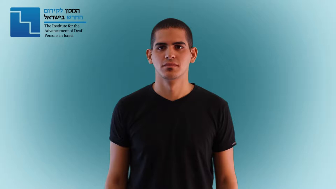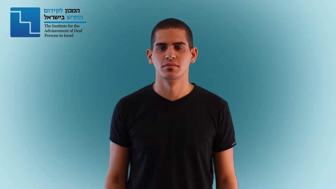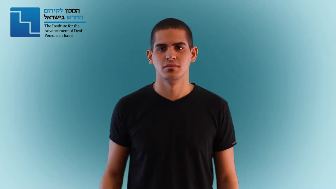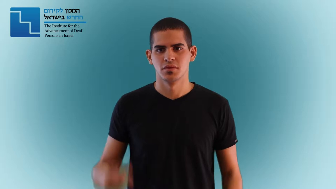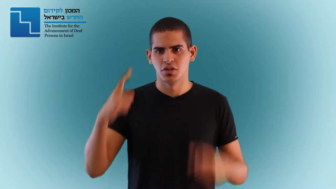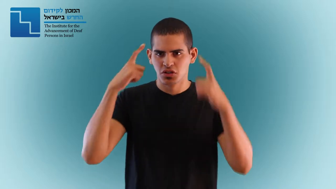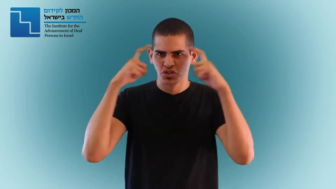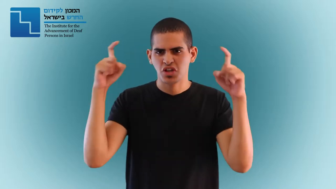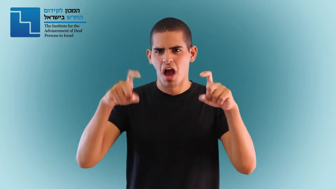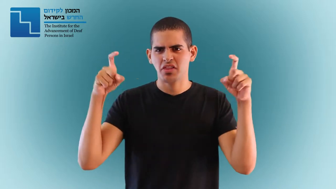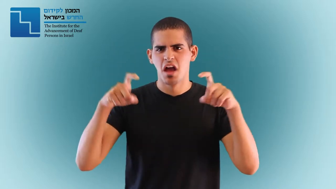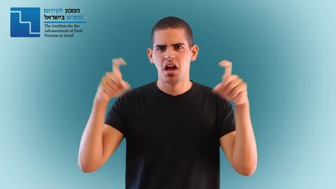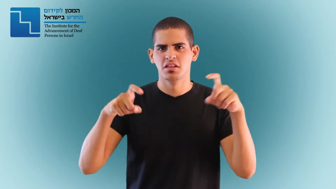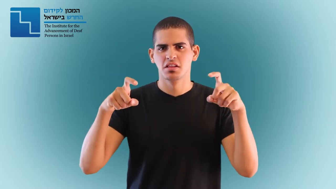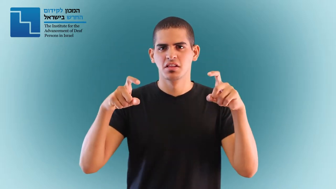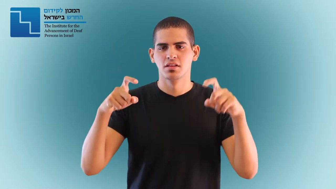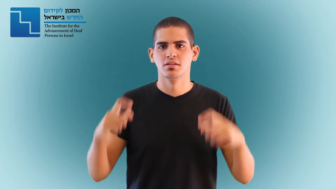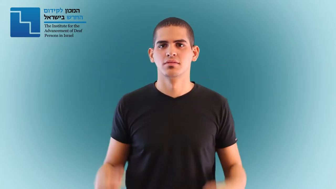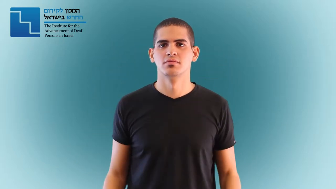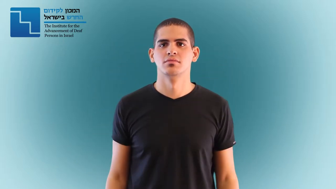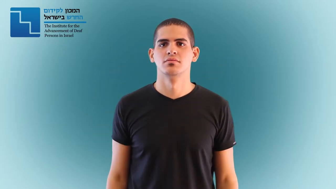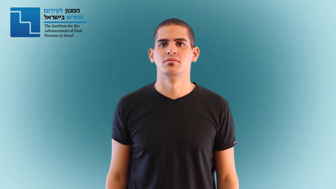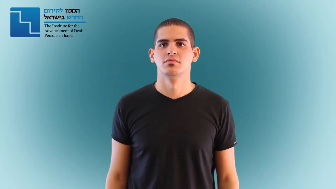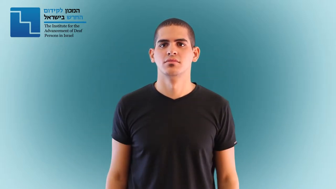שקדן